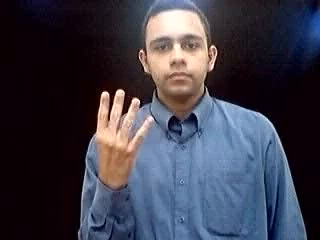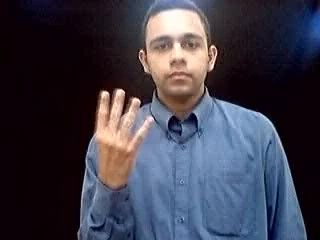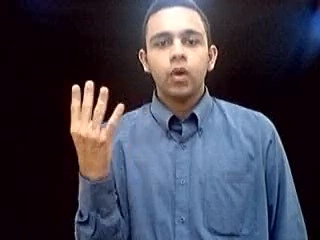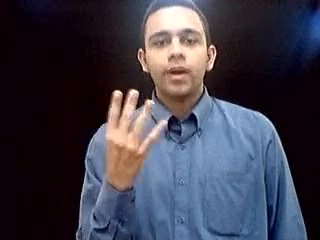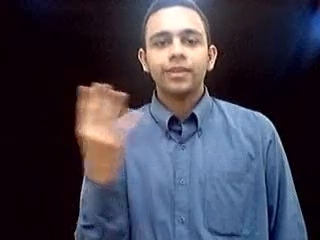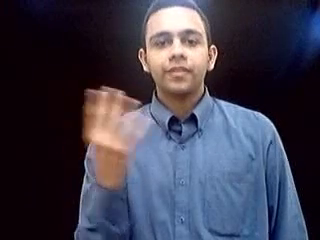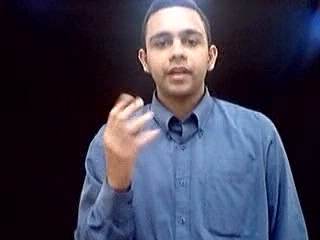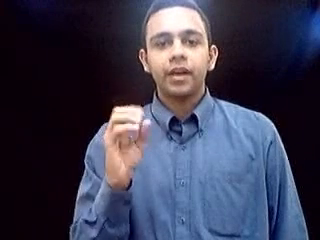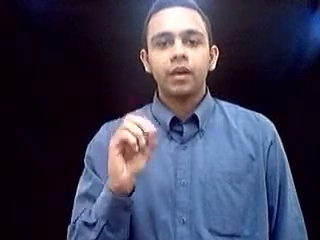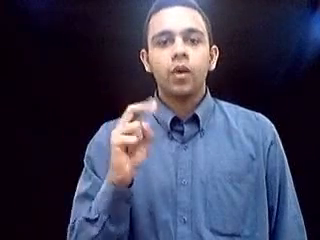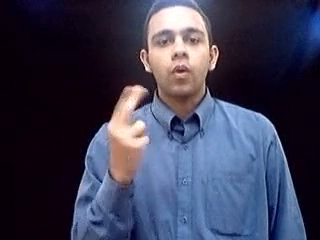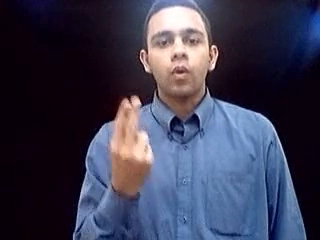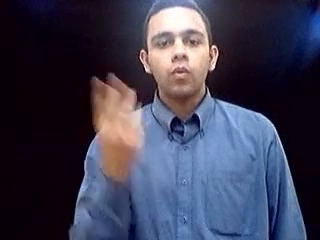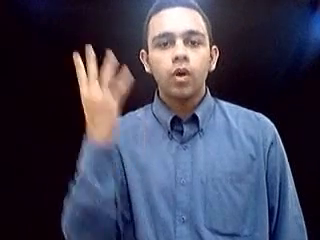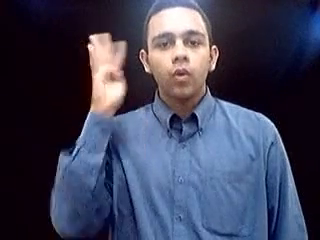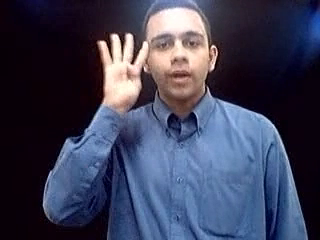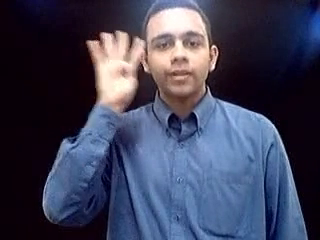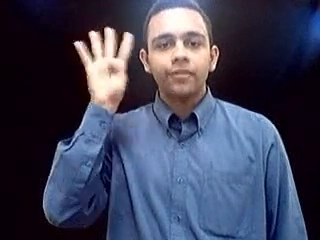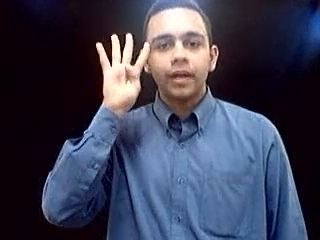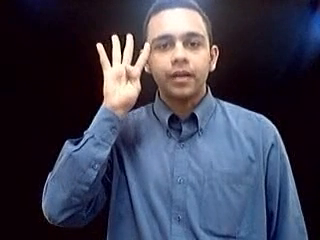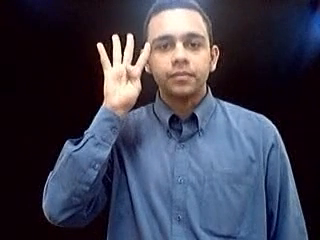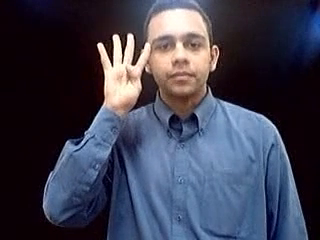quarta feira